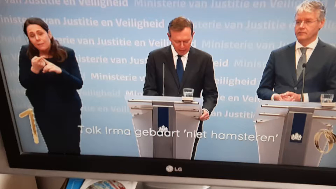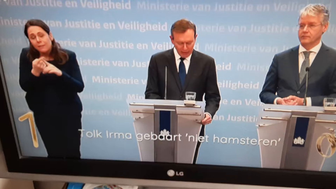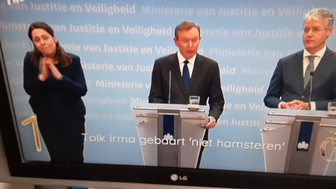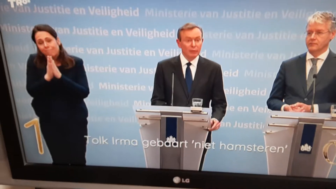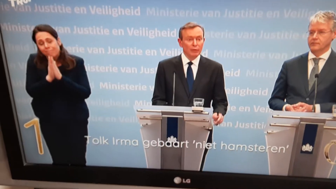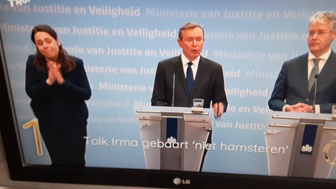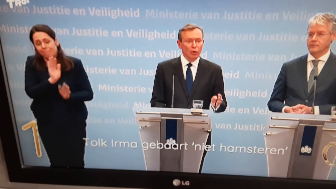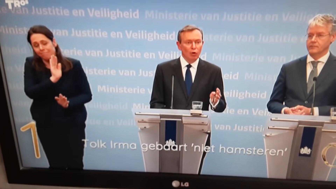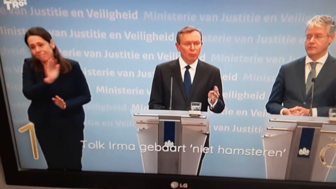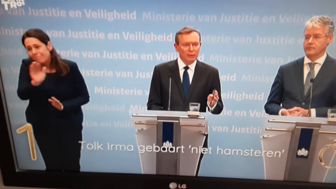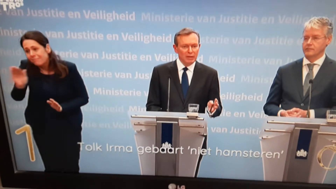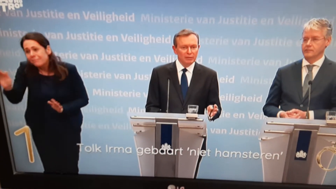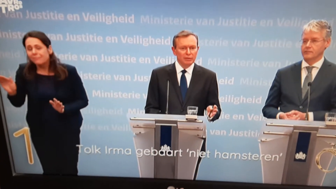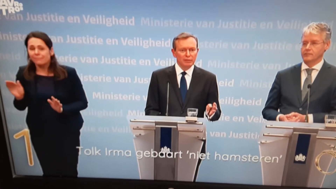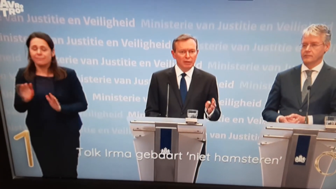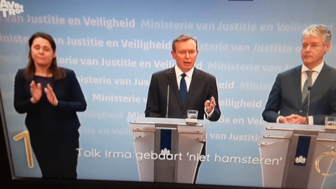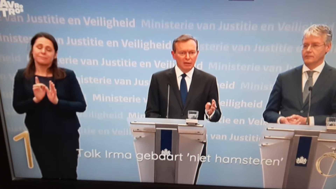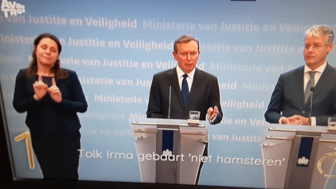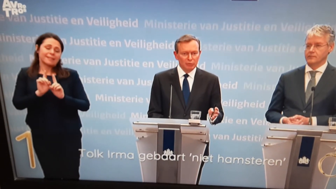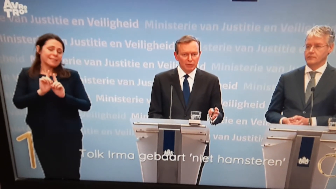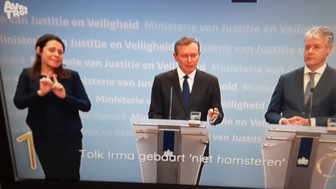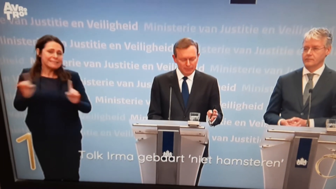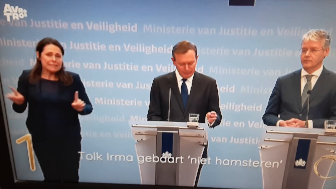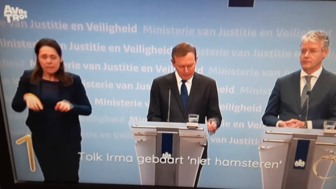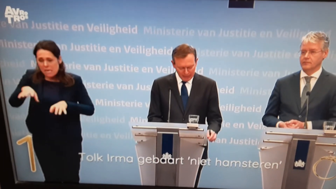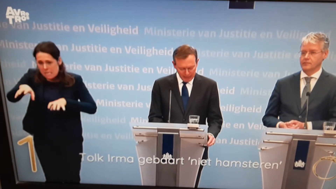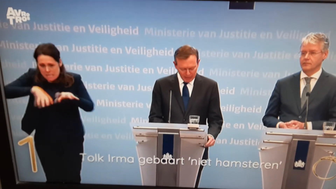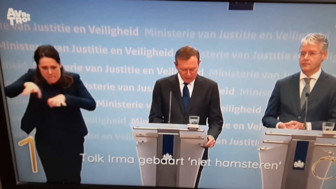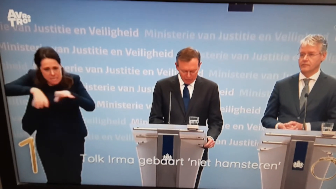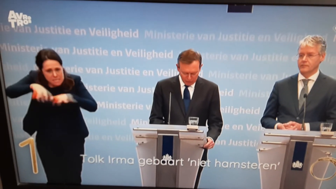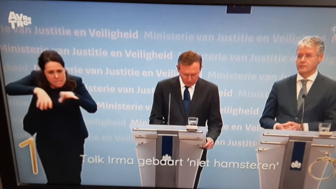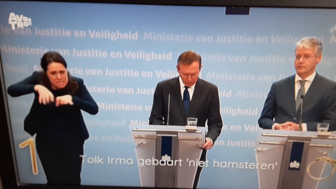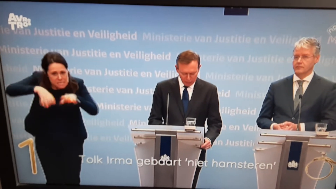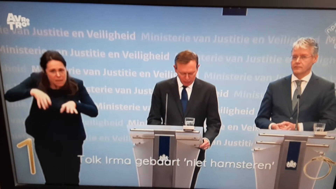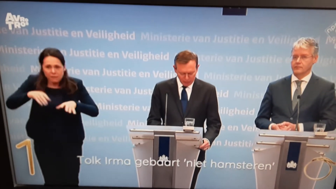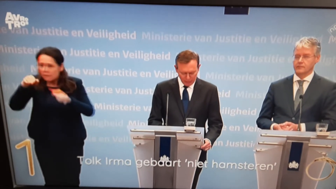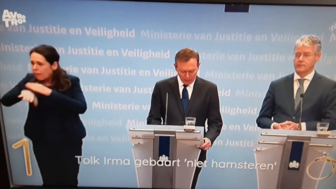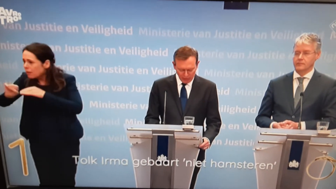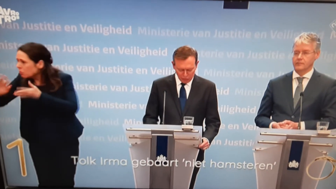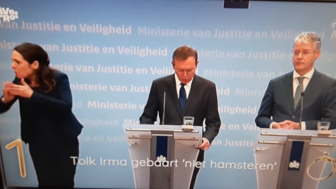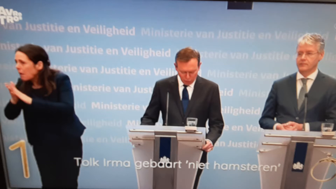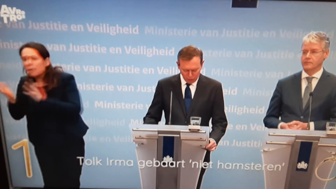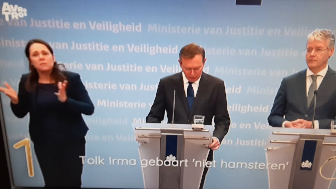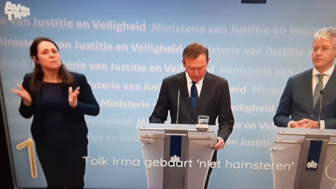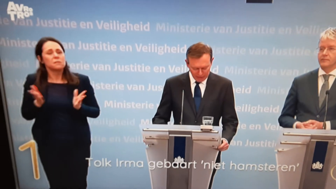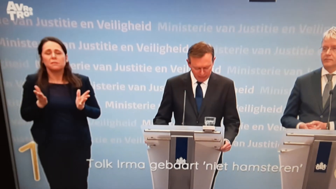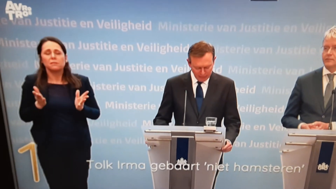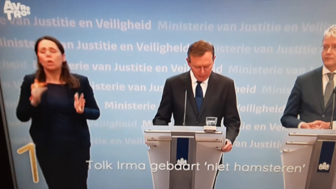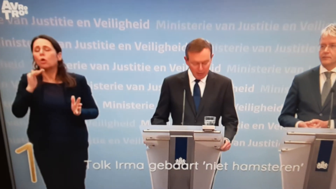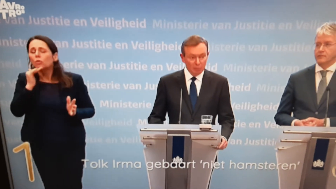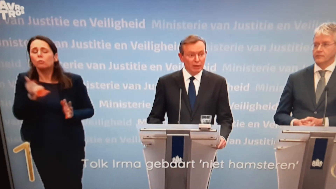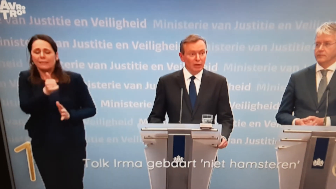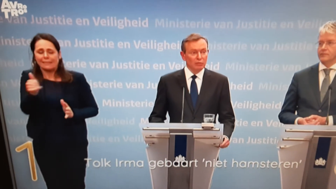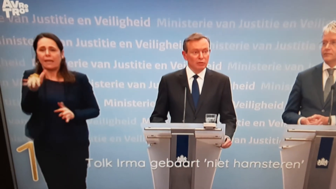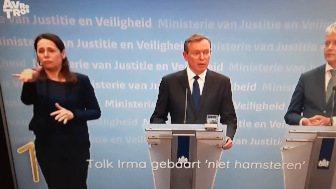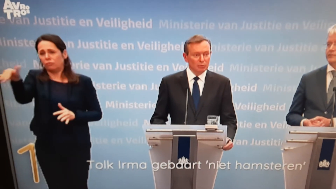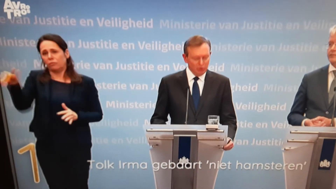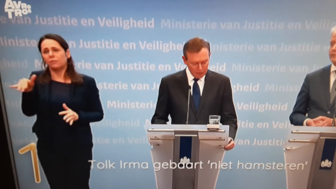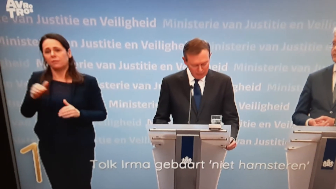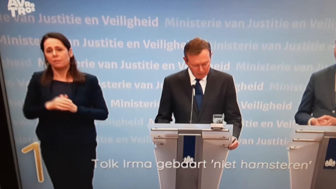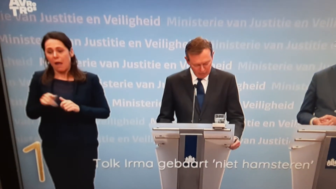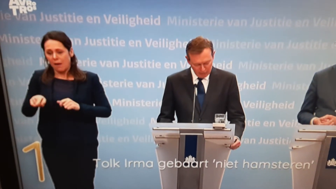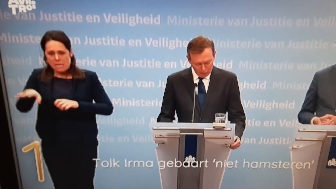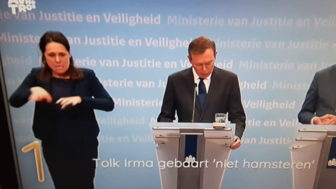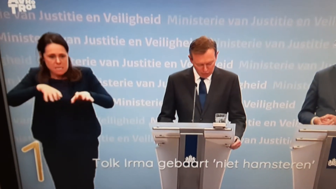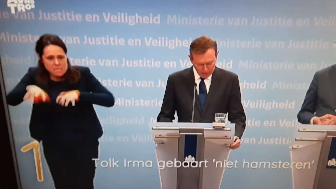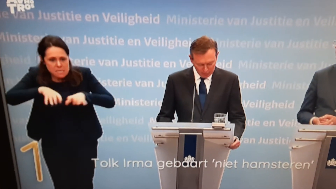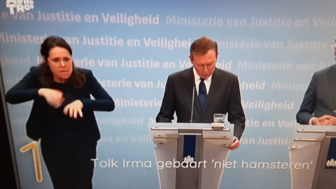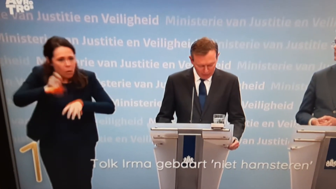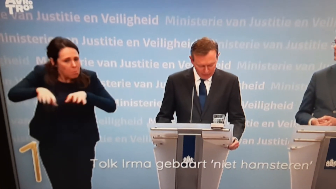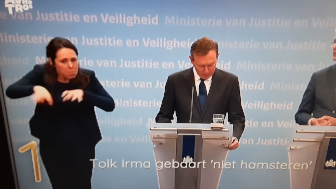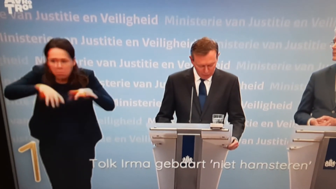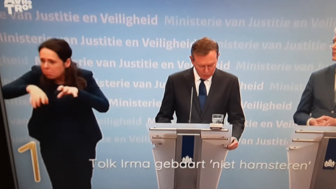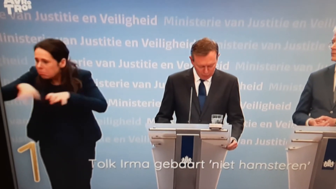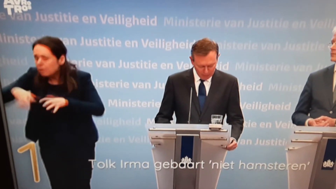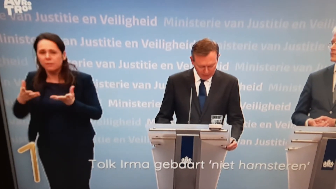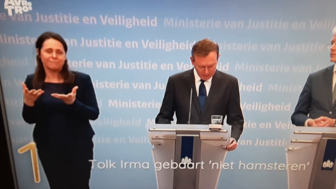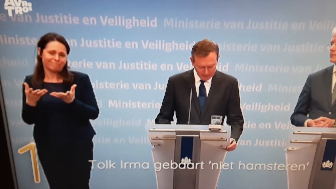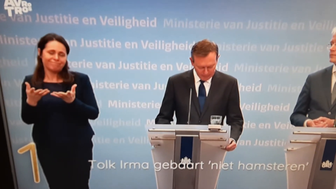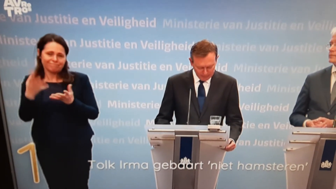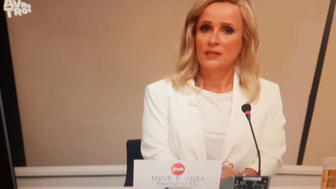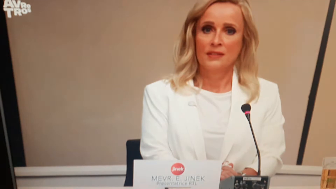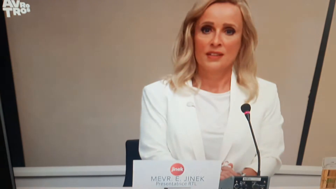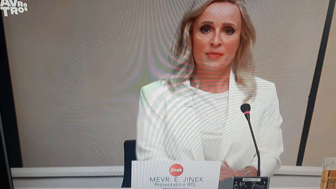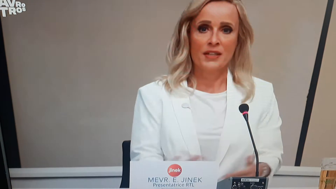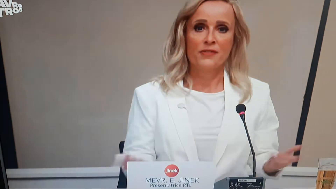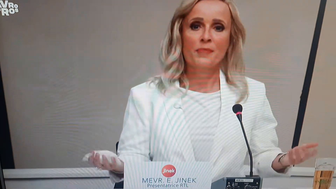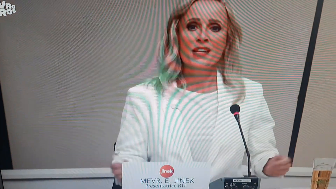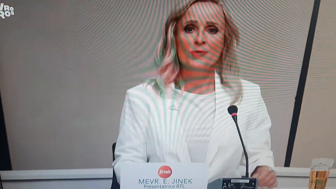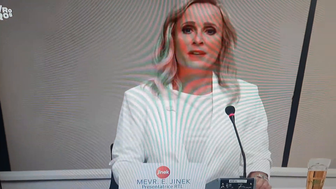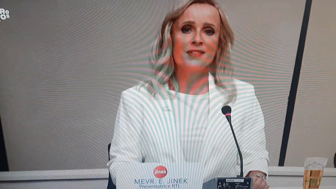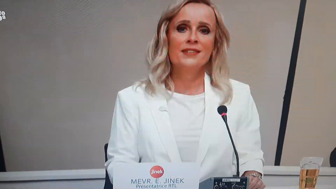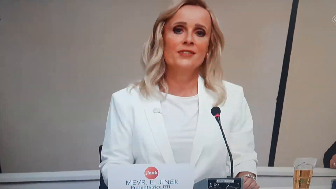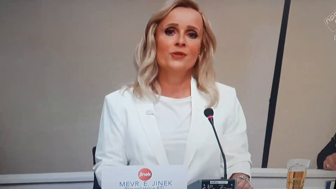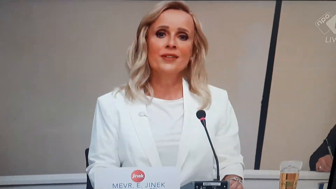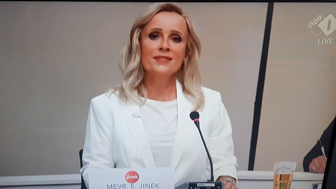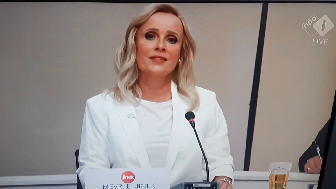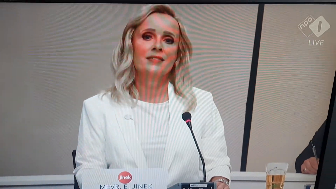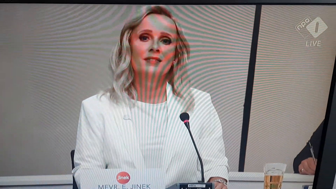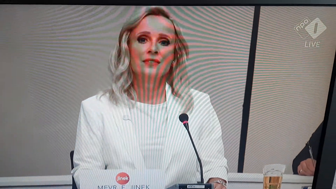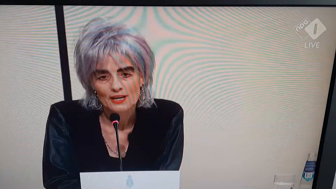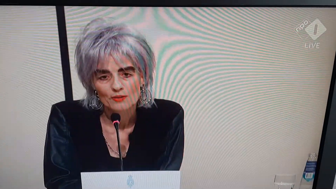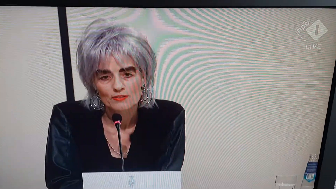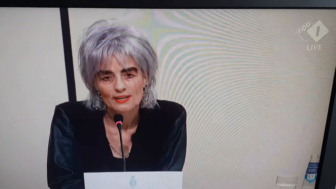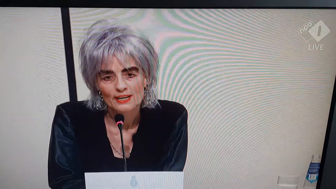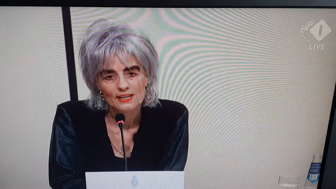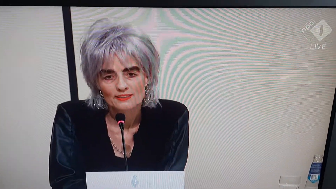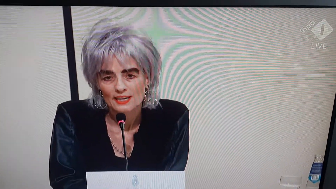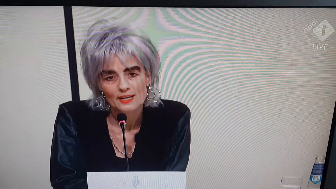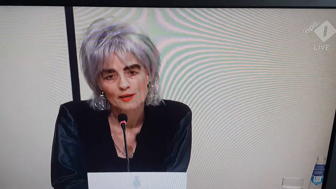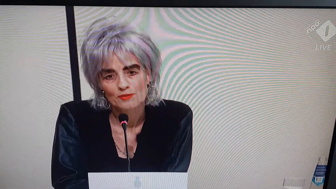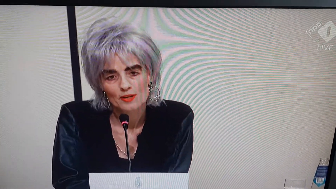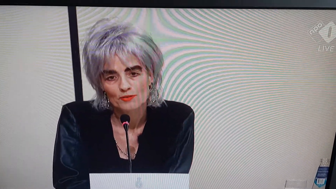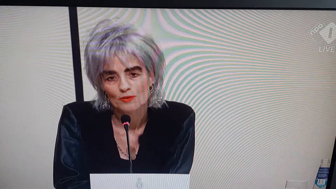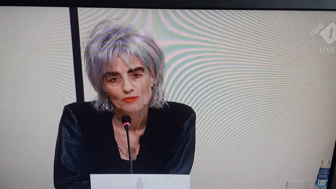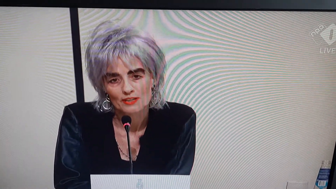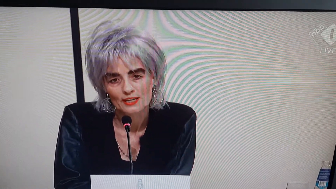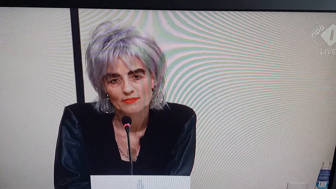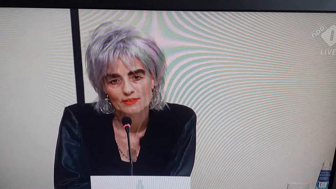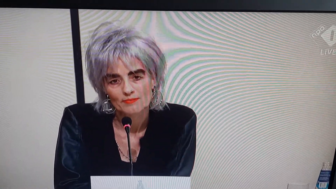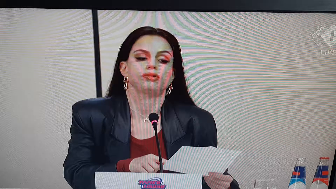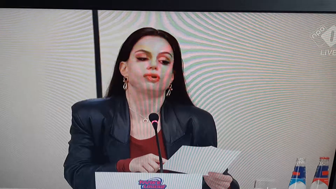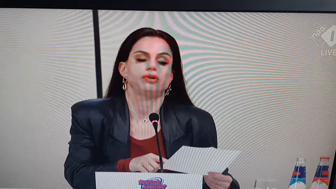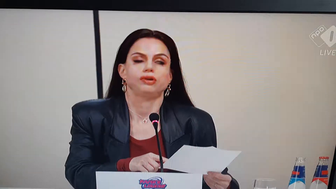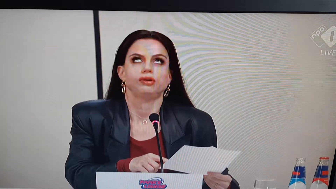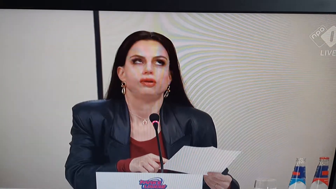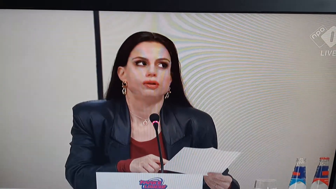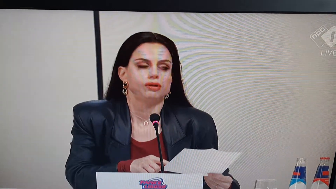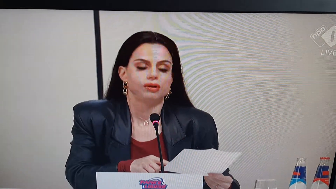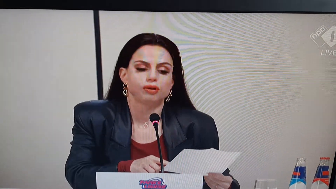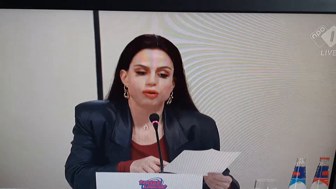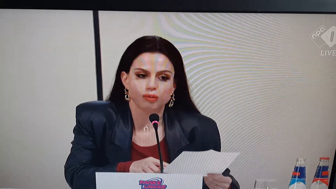hamsteren